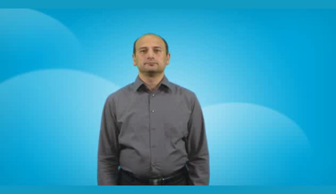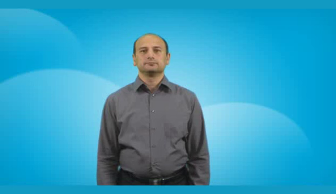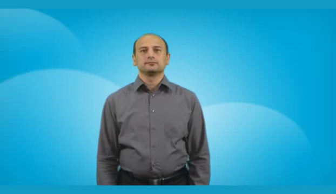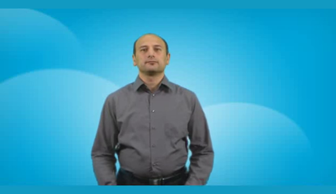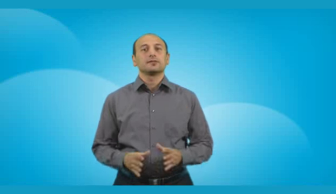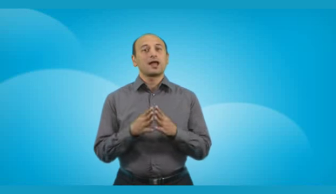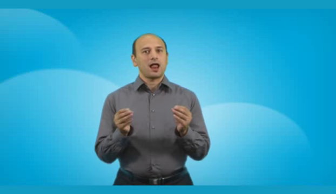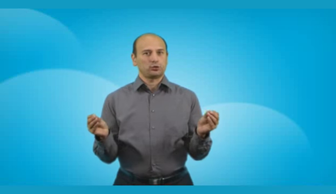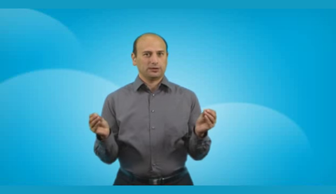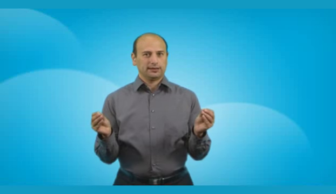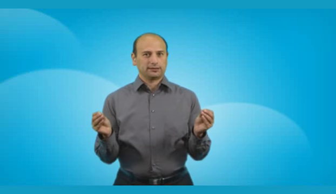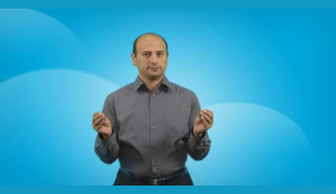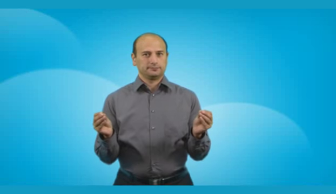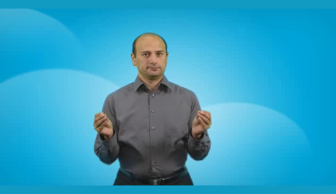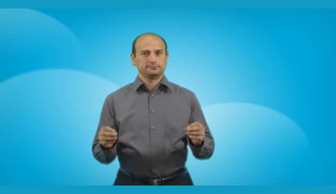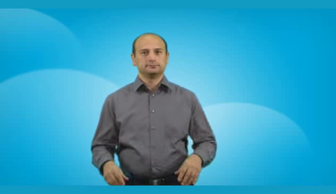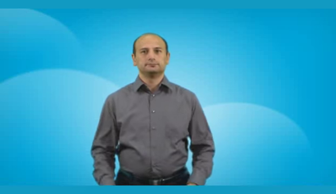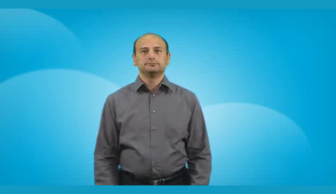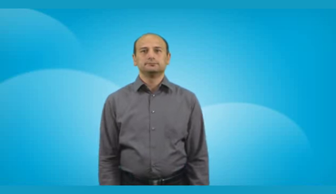Elmúlik